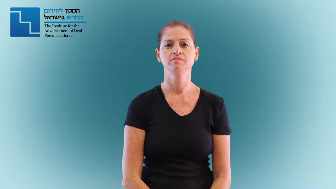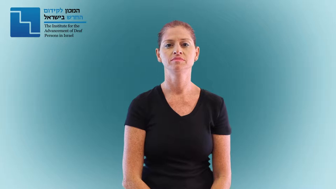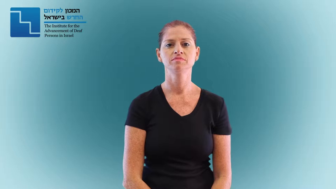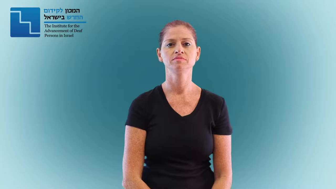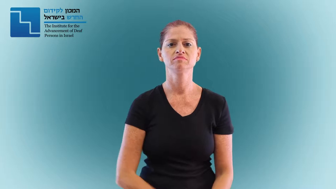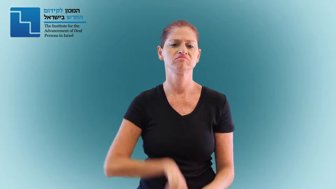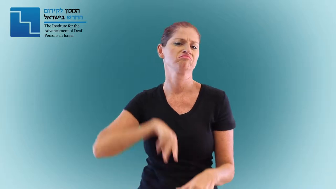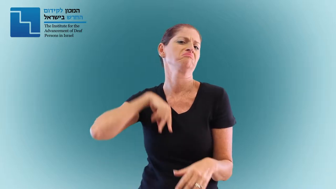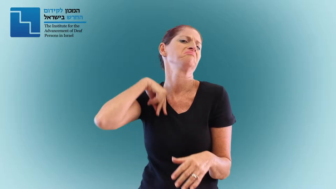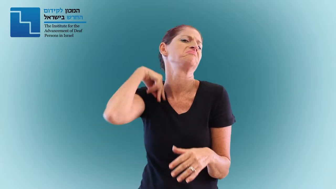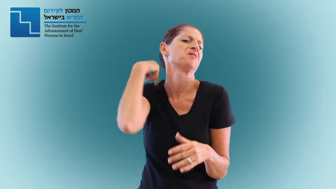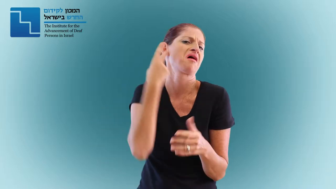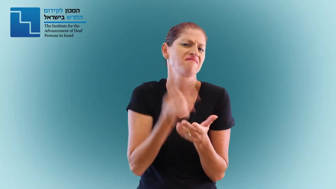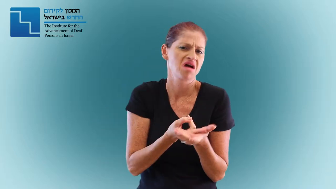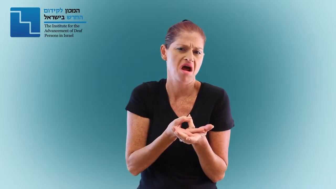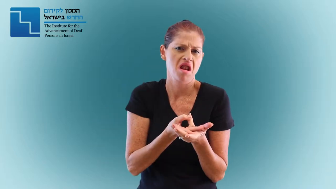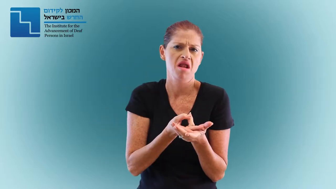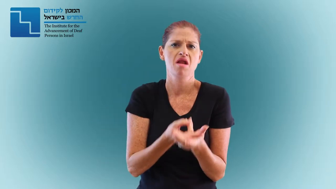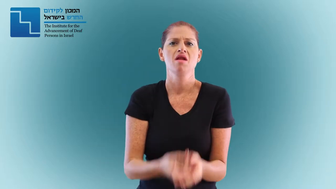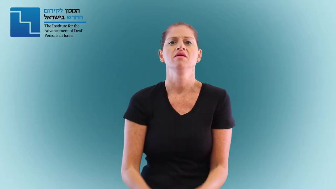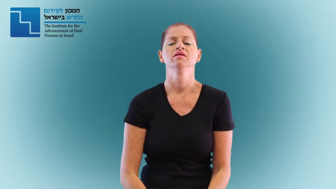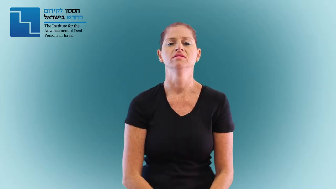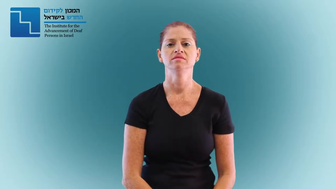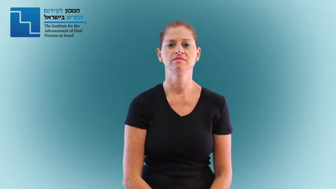ליפול